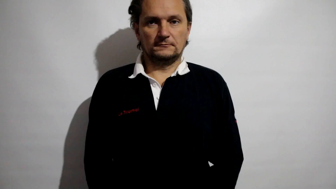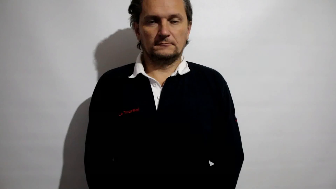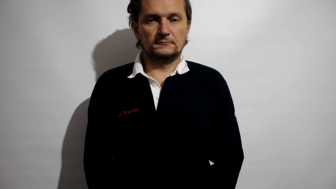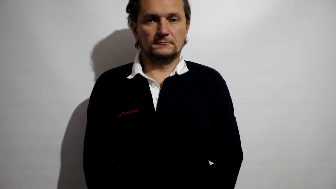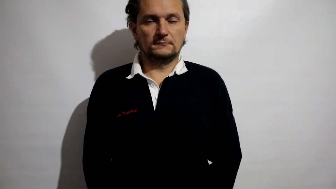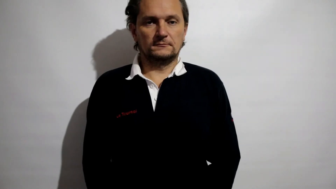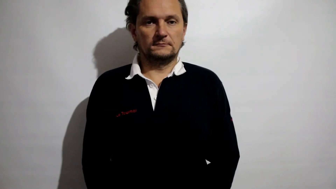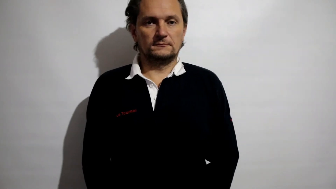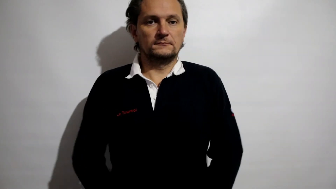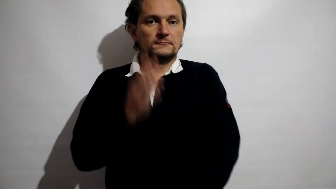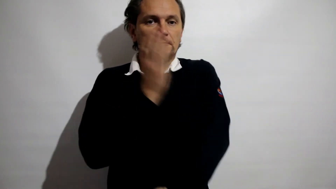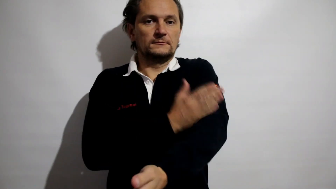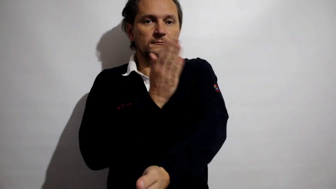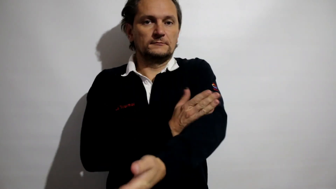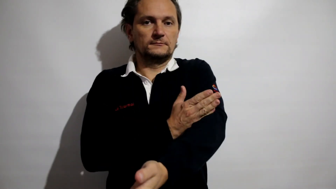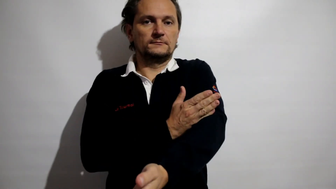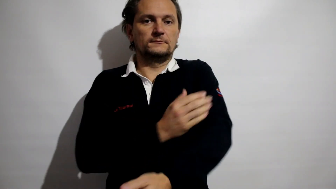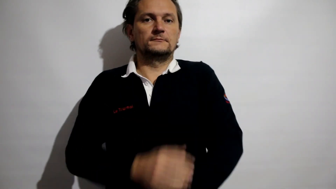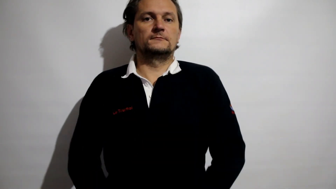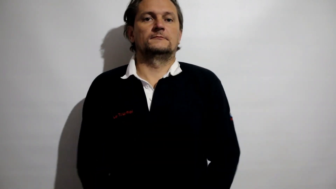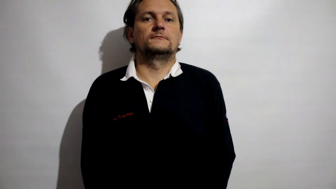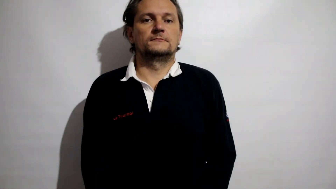Cahier